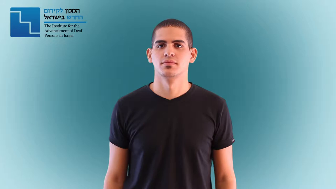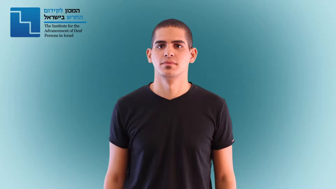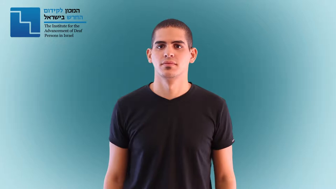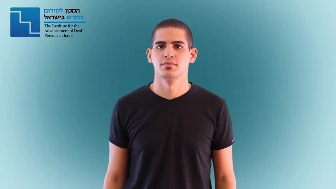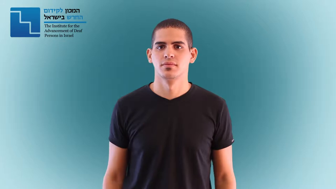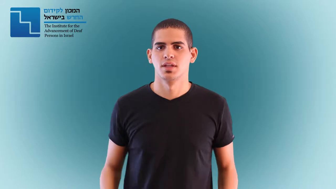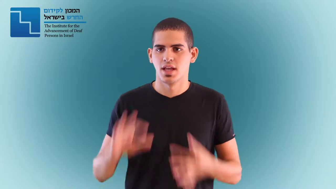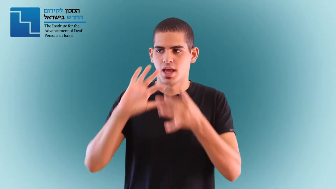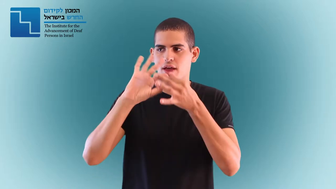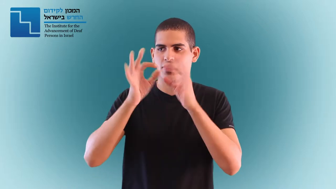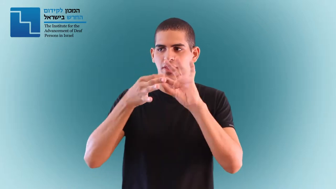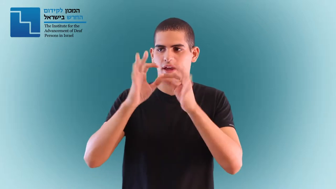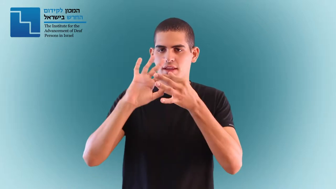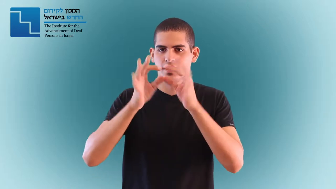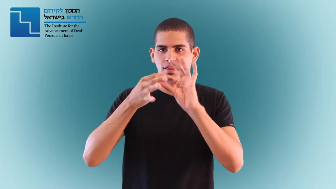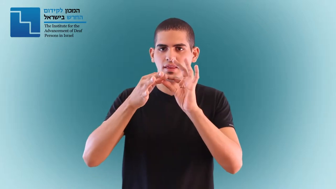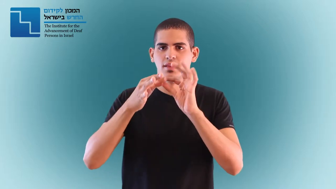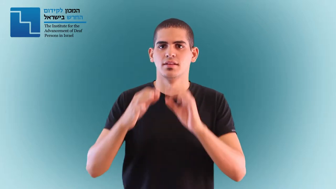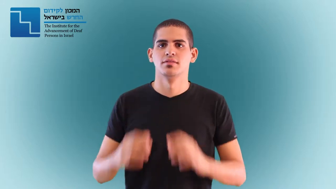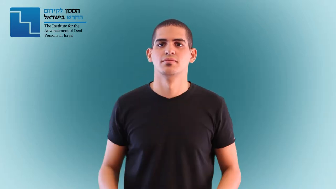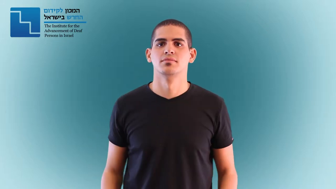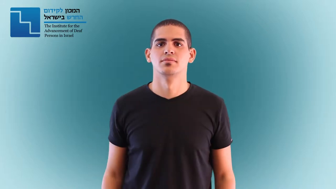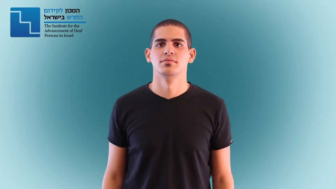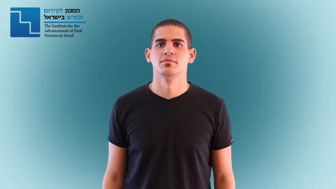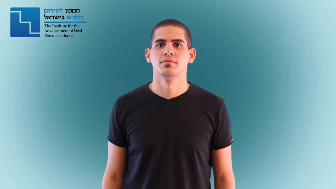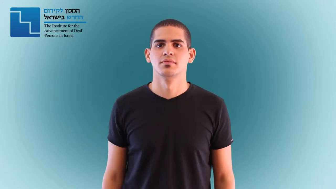אינטרנט